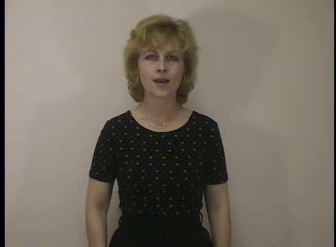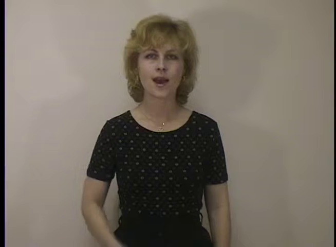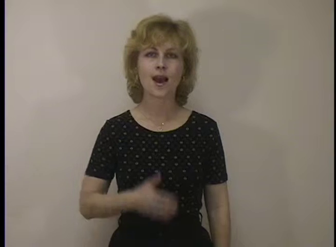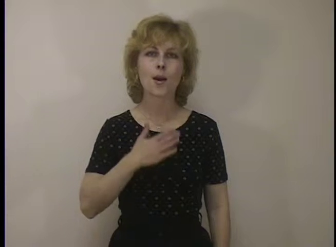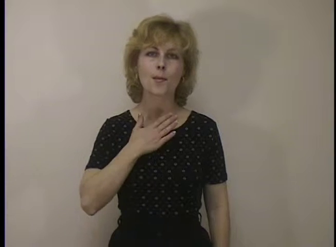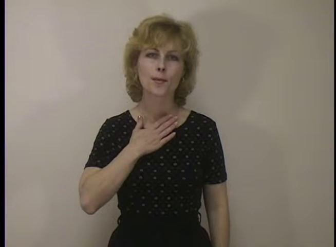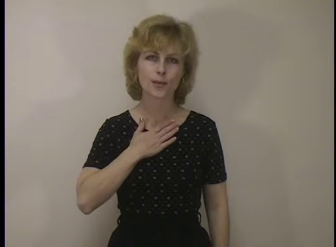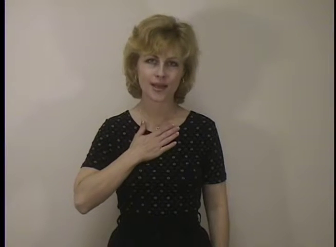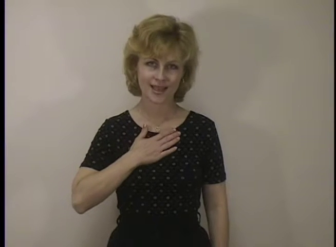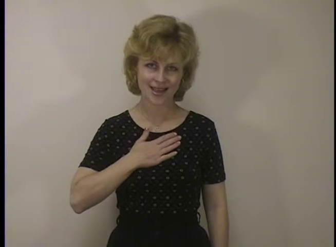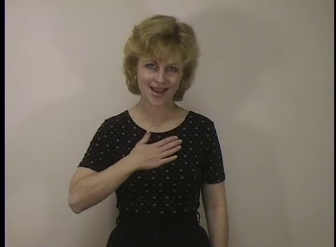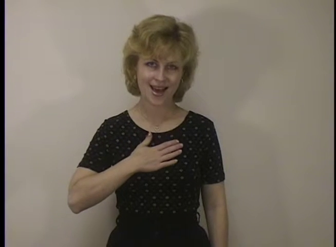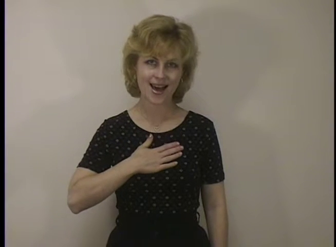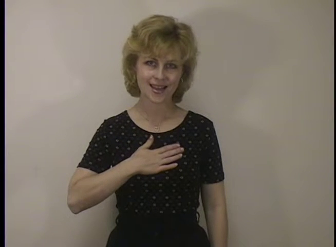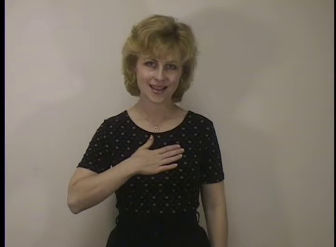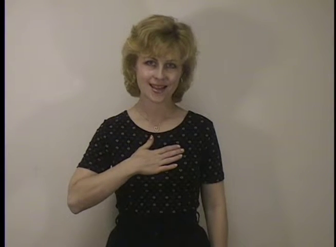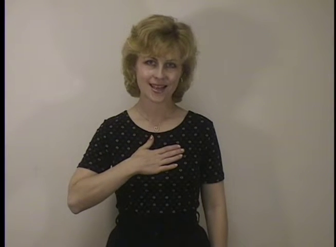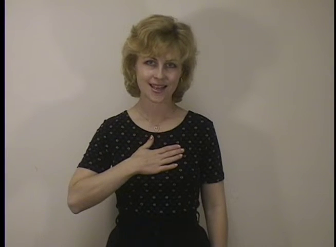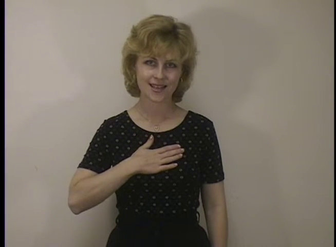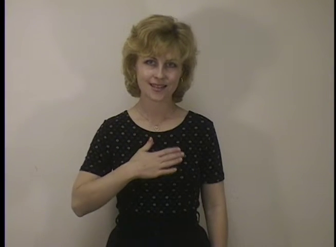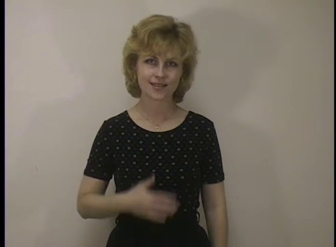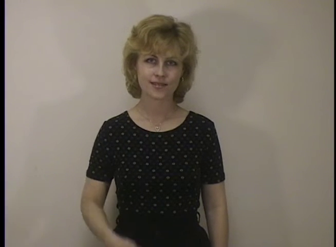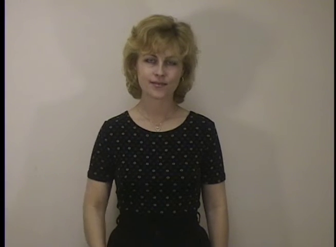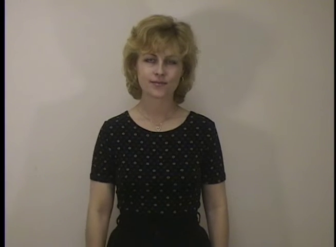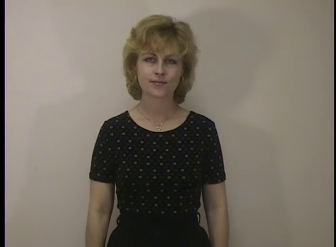priyatno